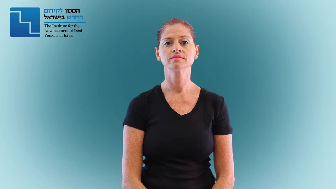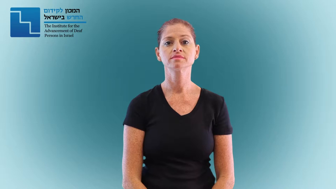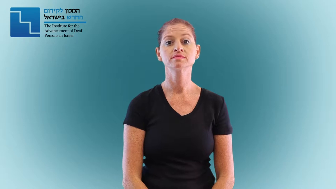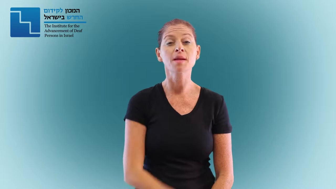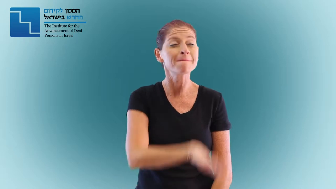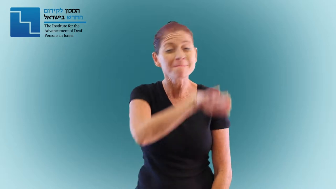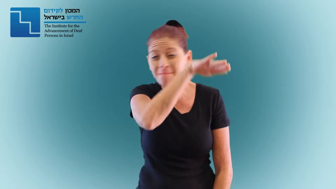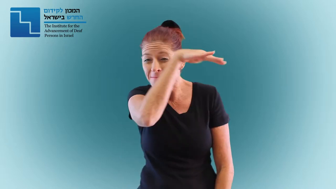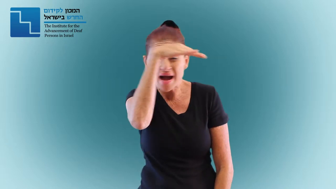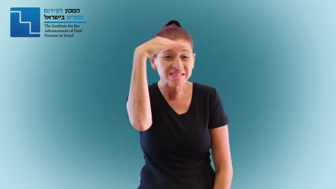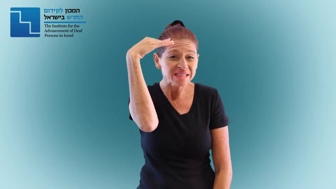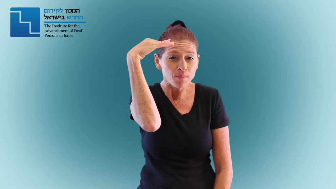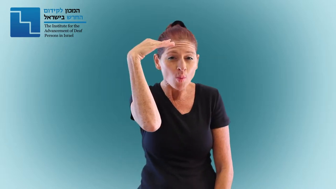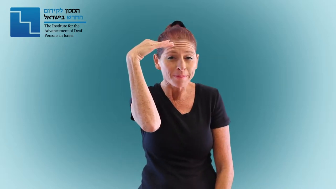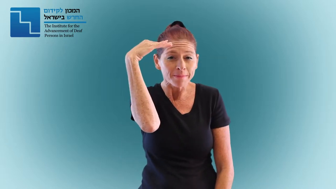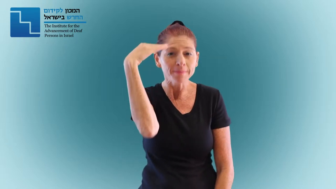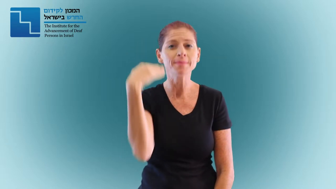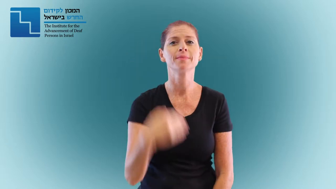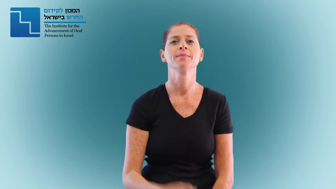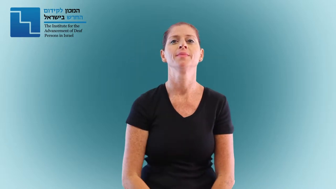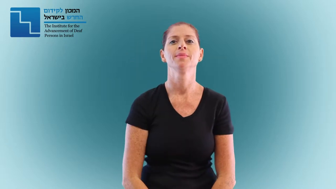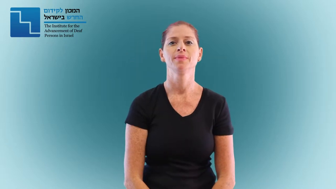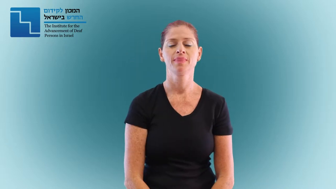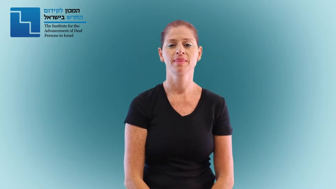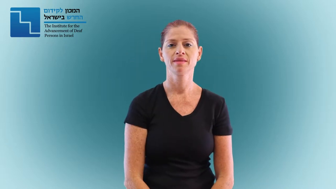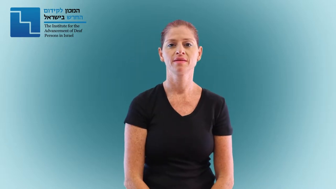מקסימום